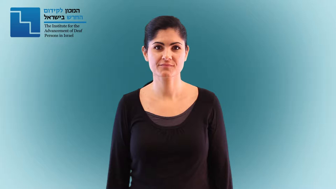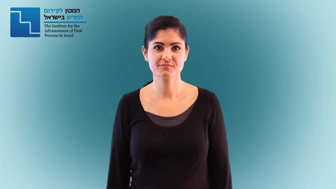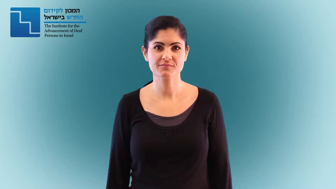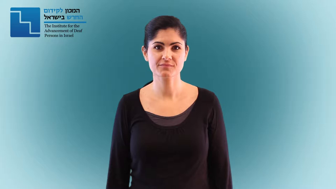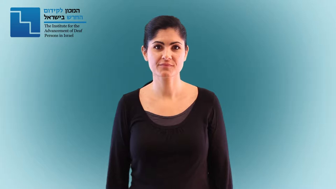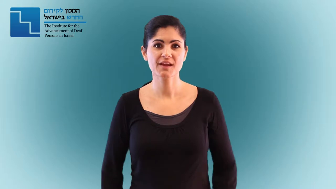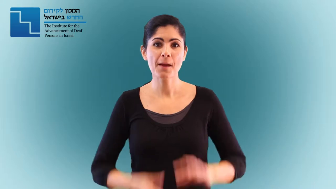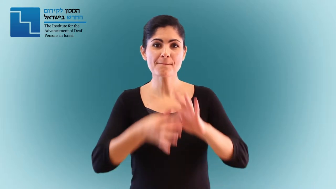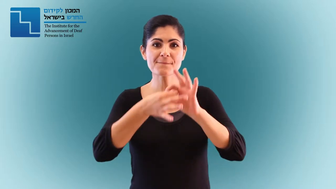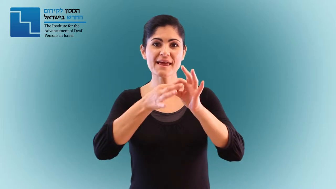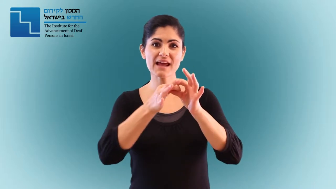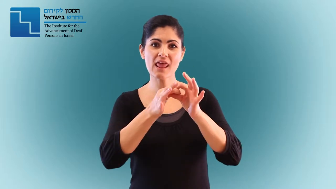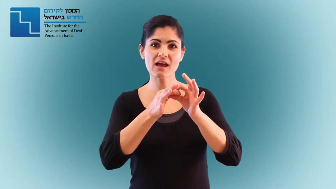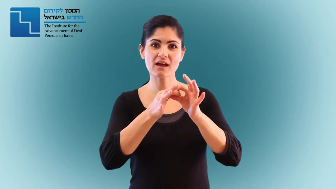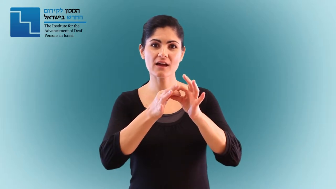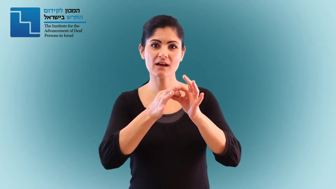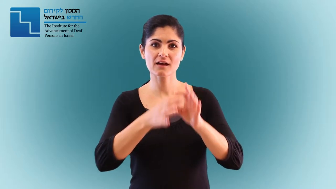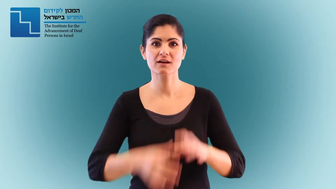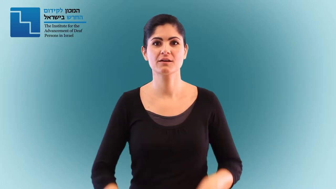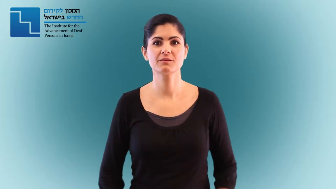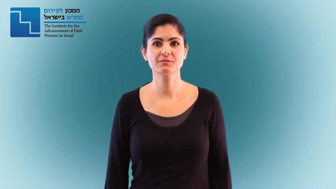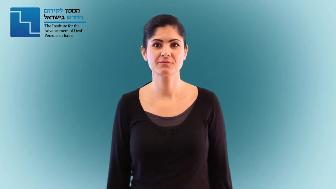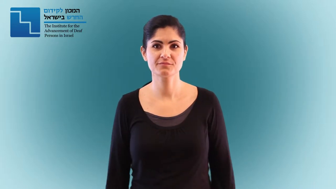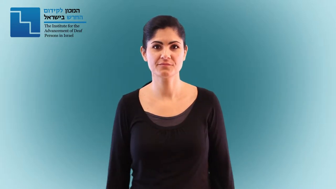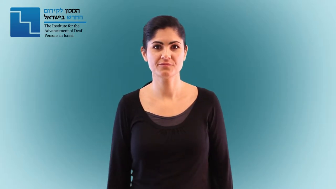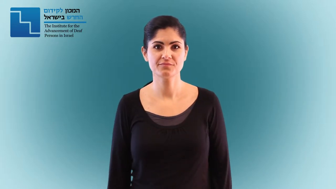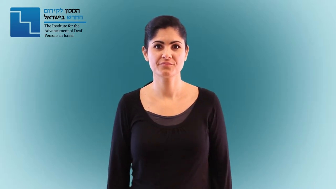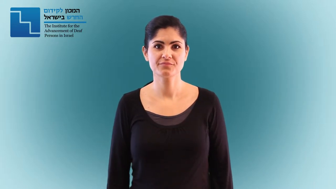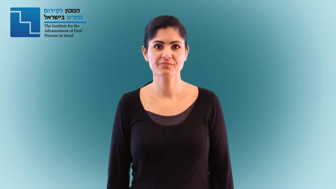בייגלה